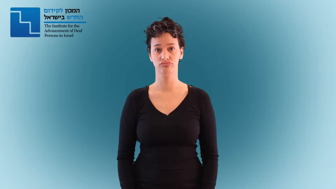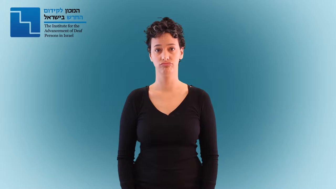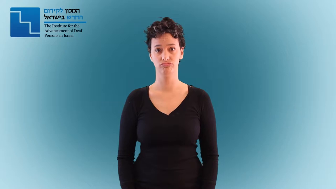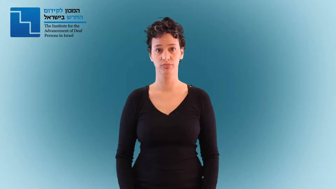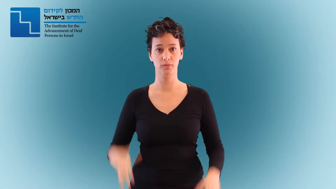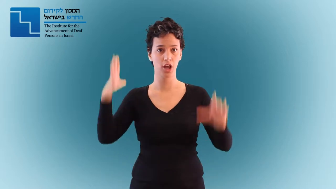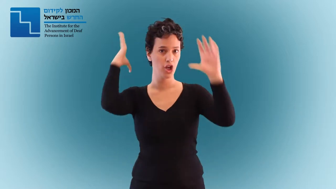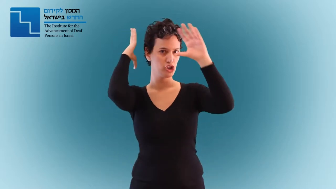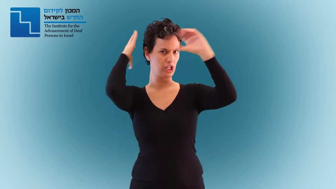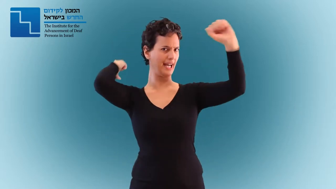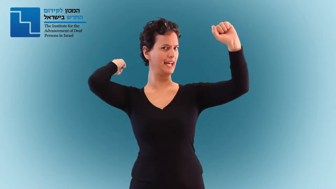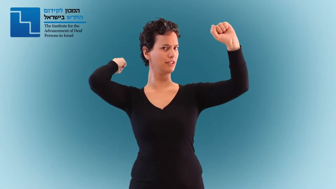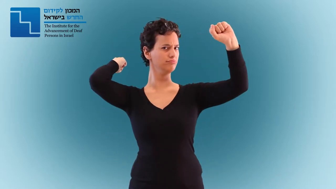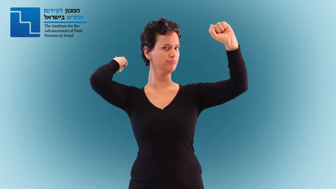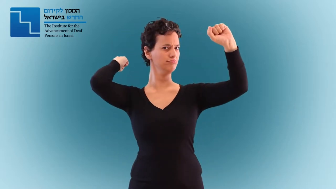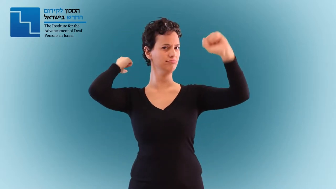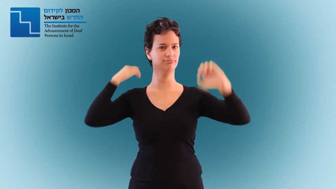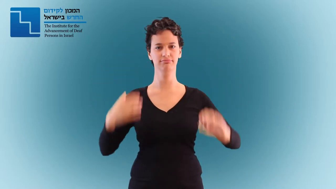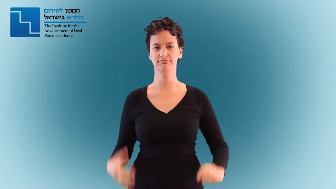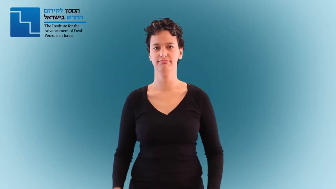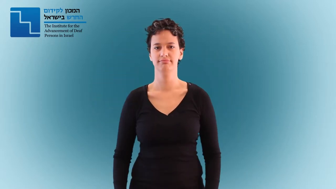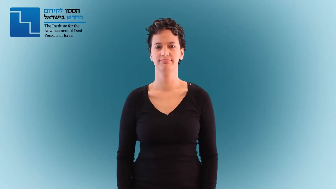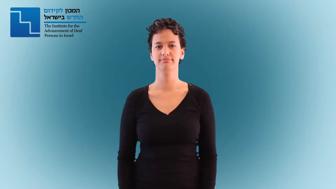שגריר